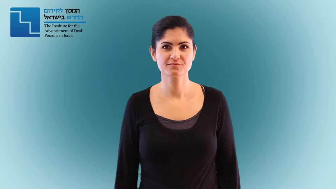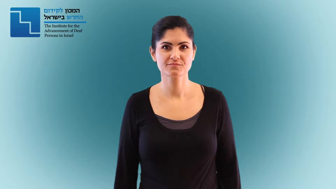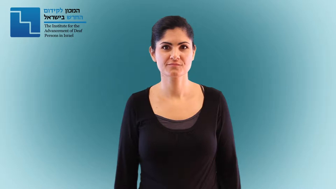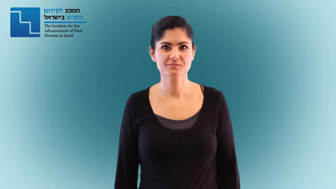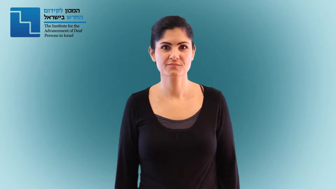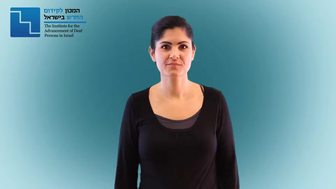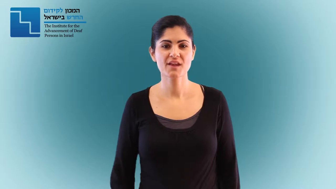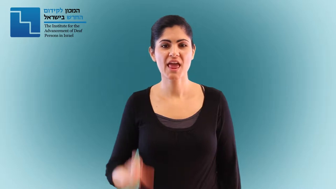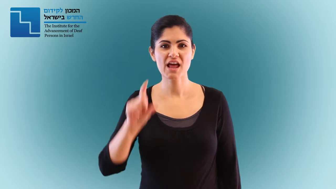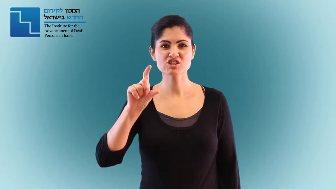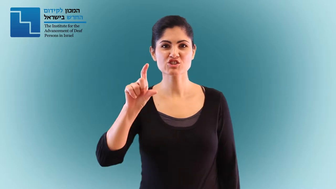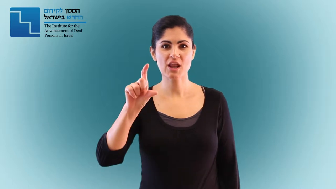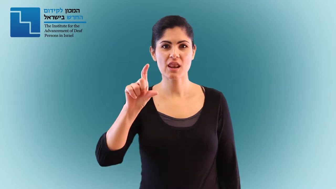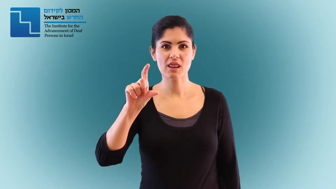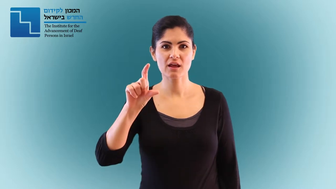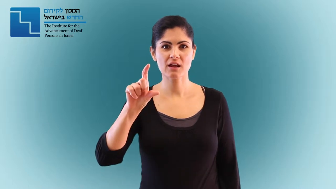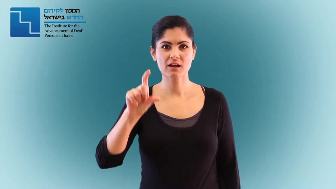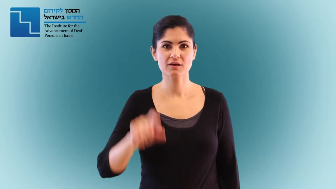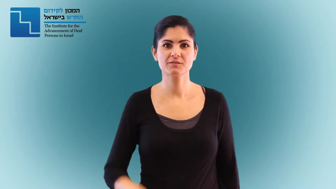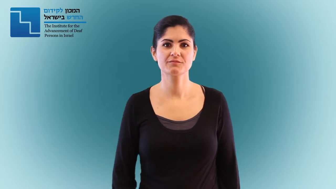אשל